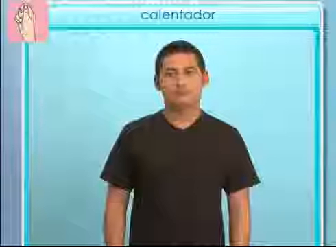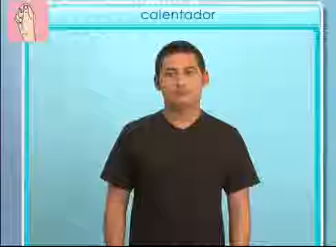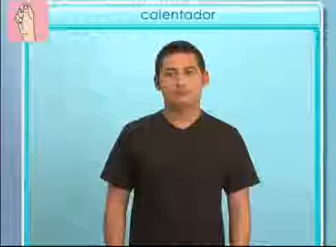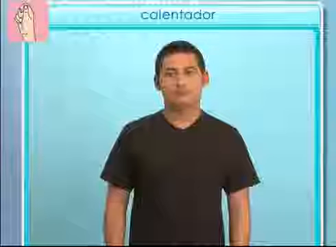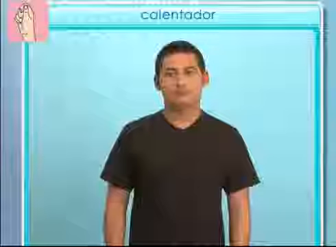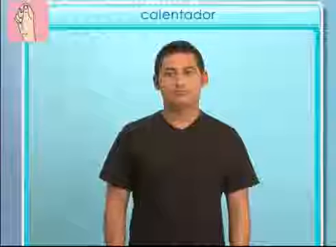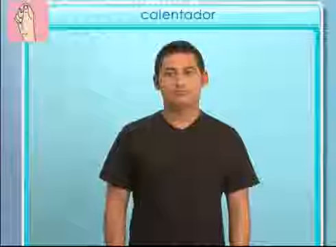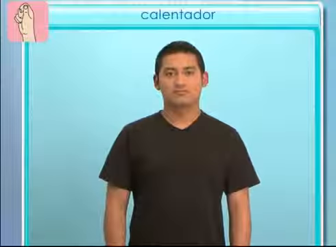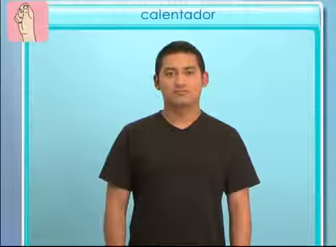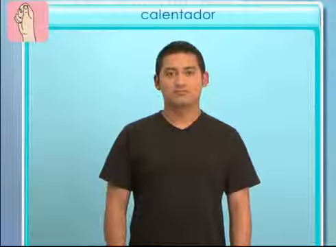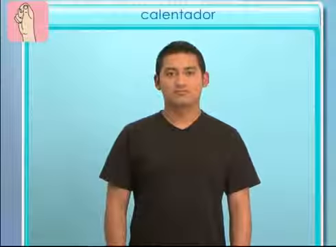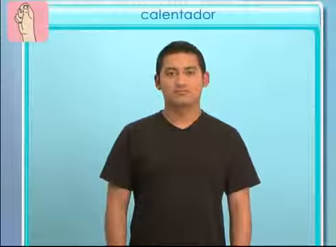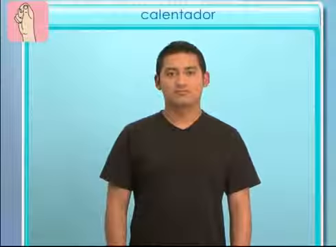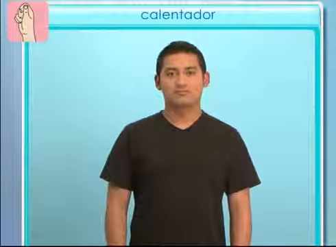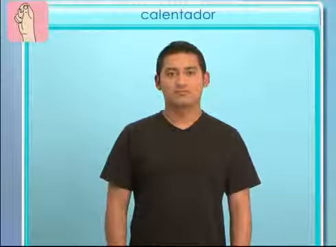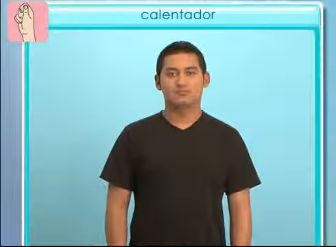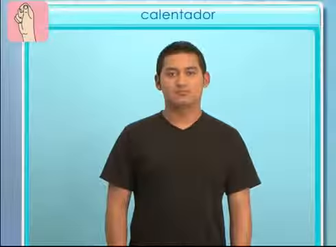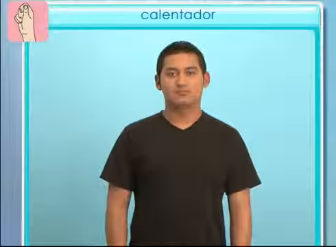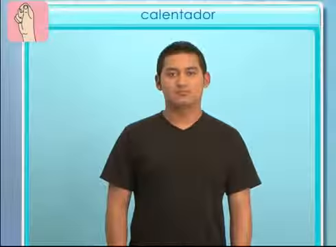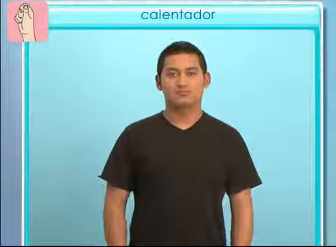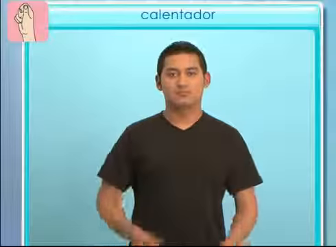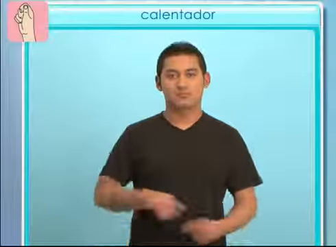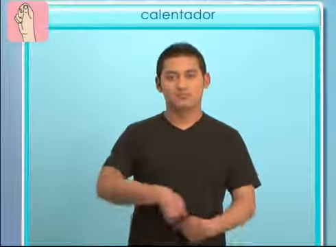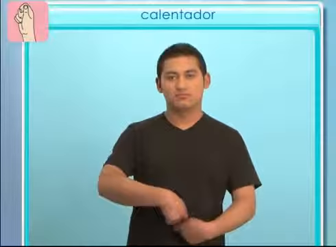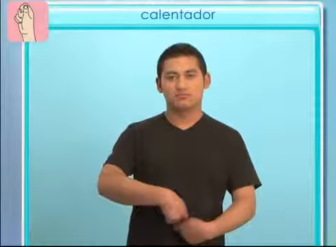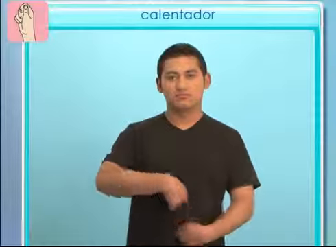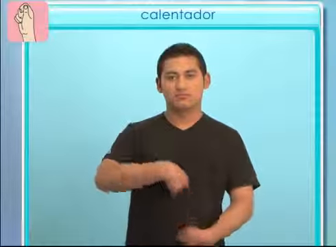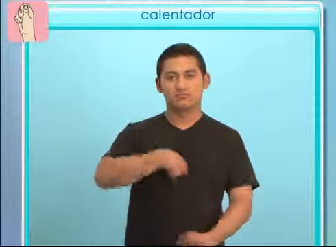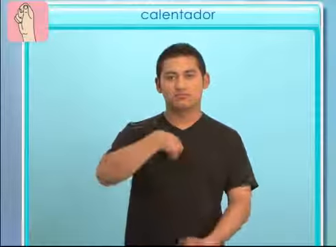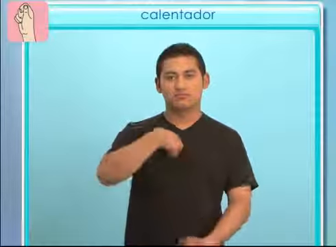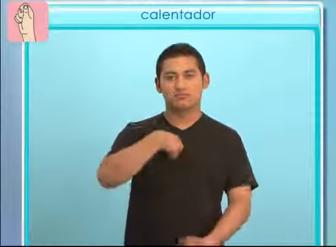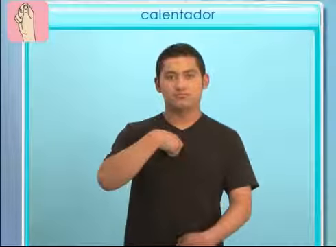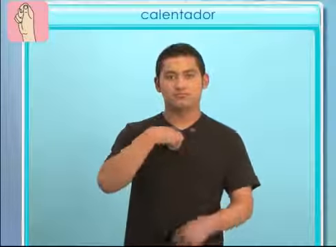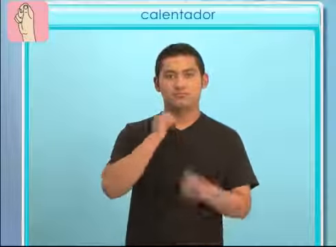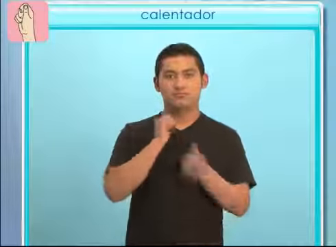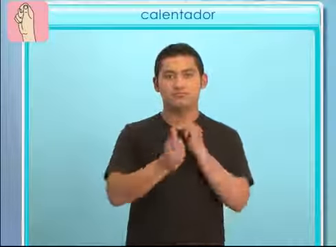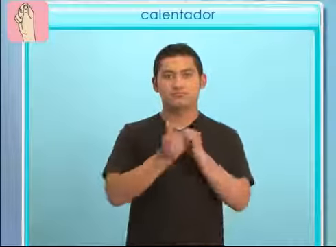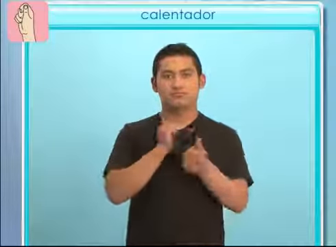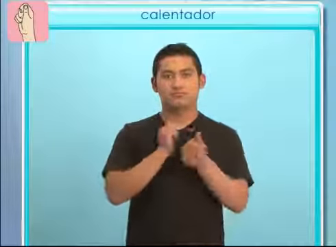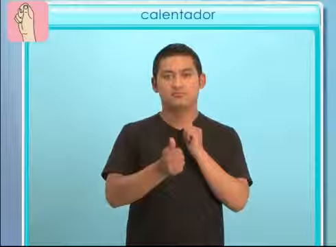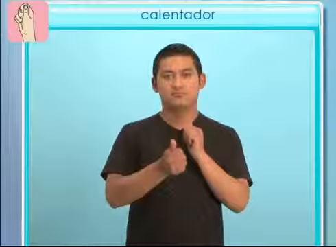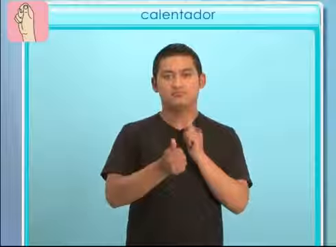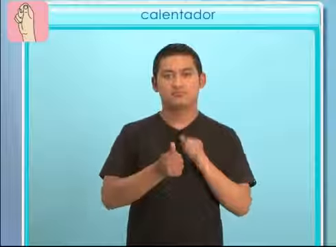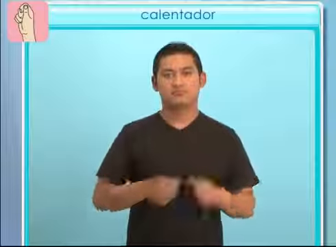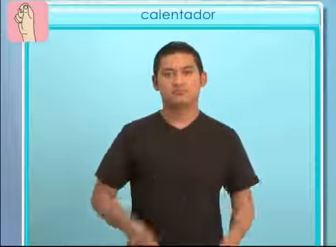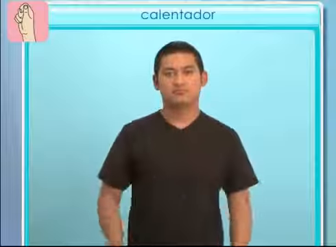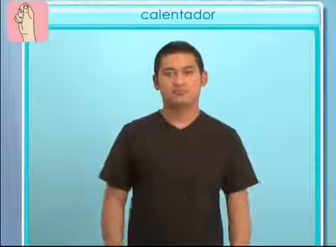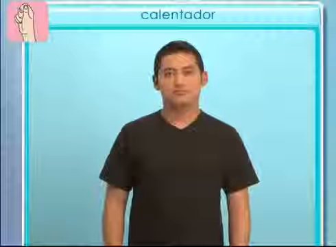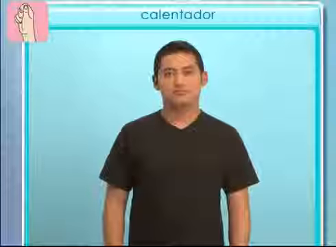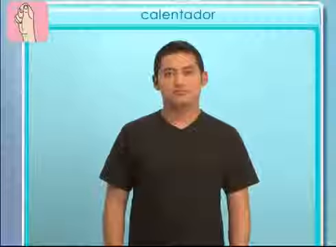Calentador